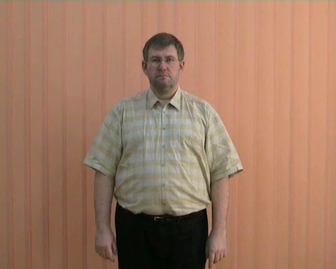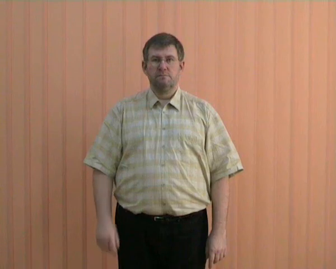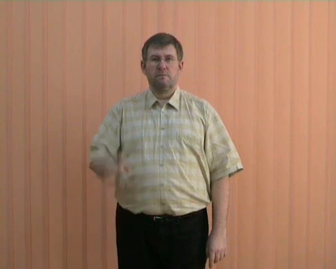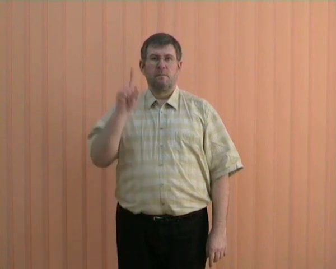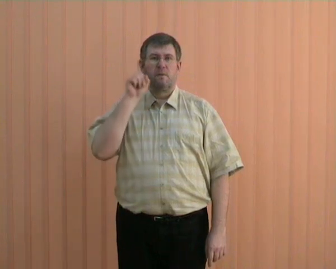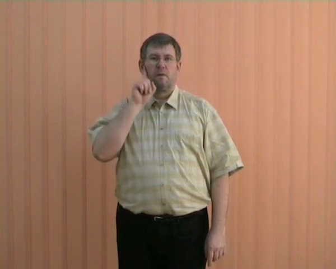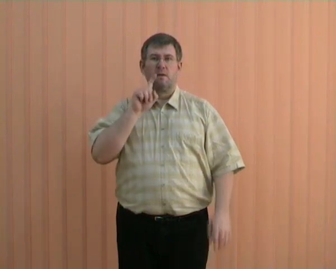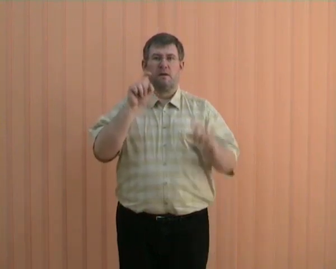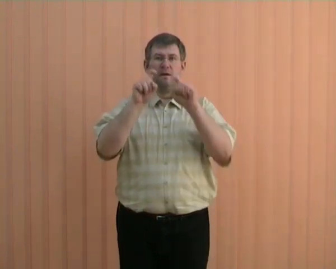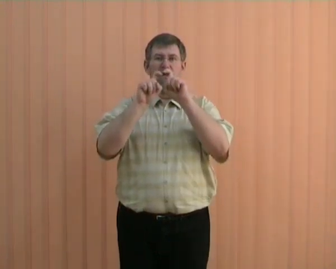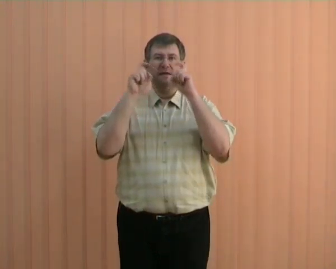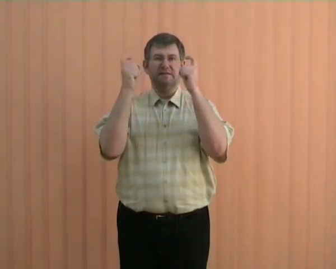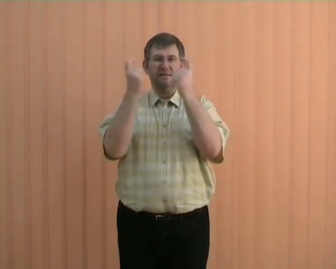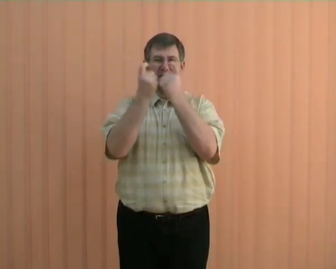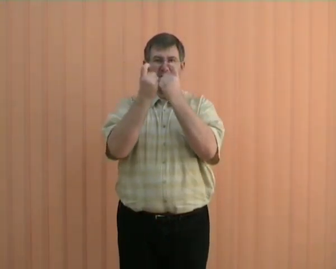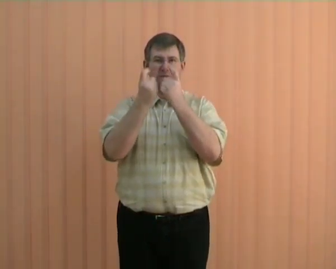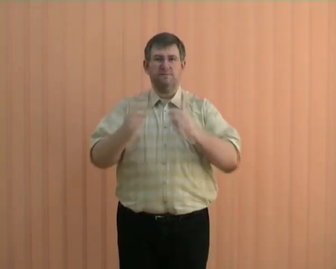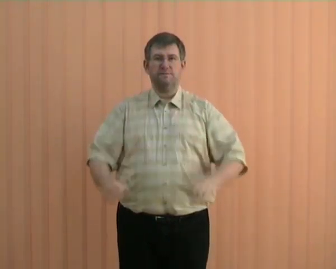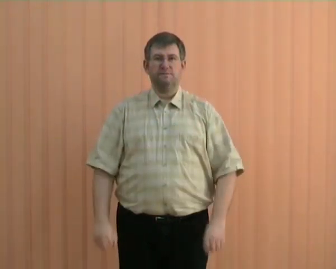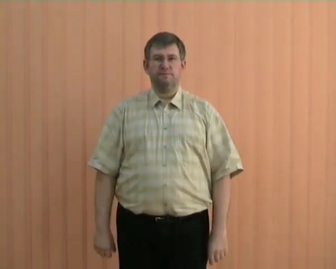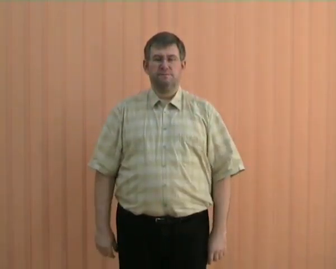senator